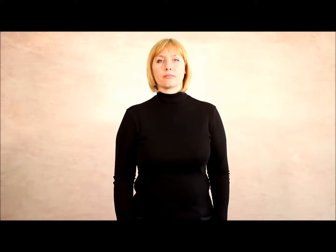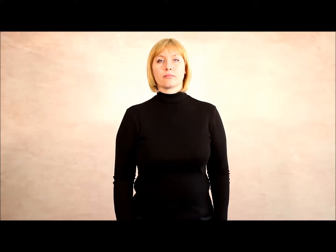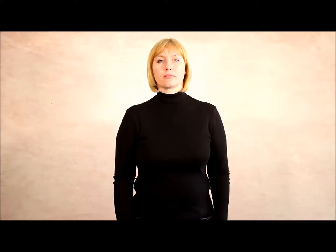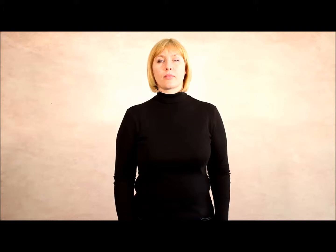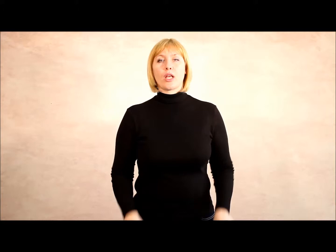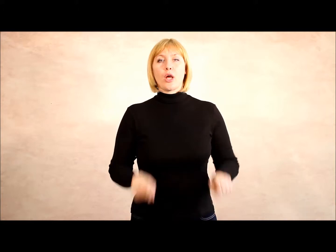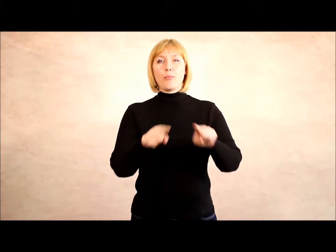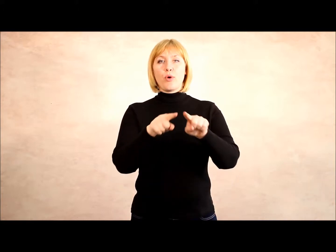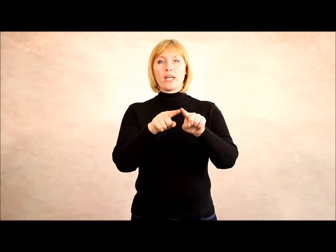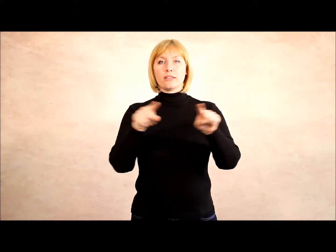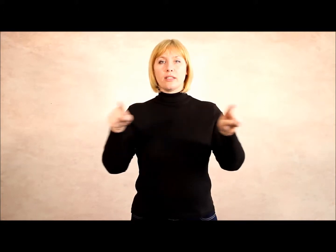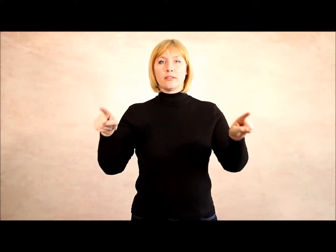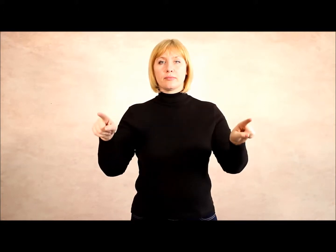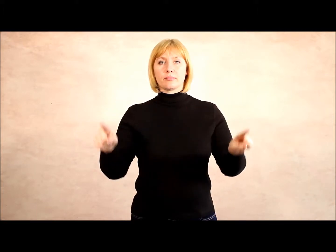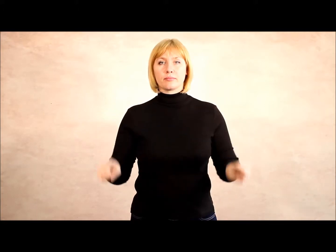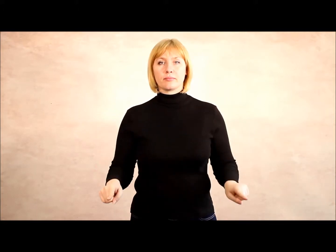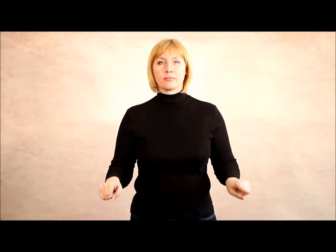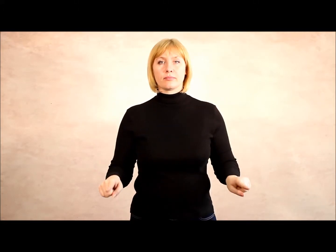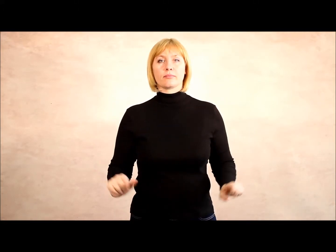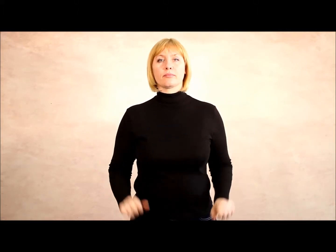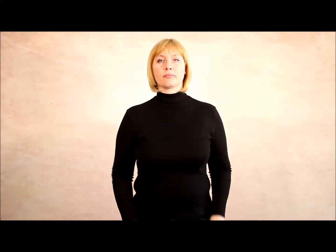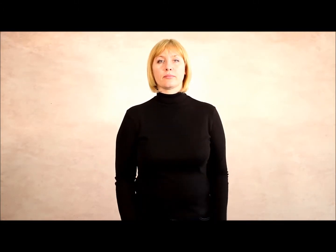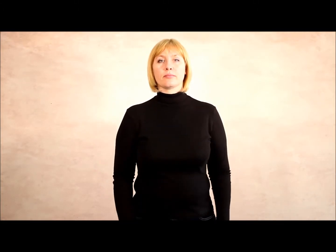Poartă